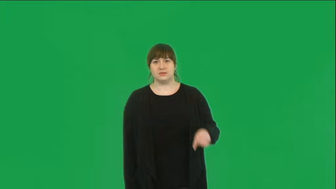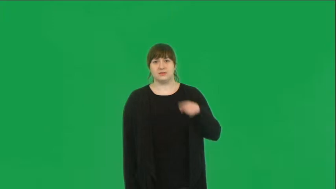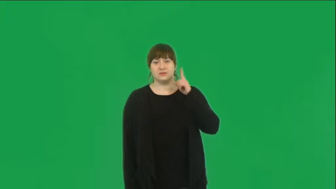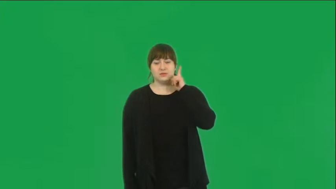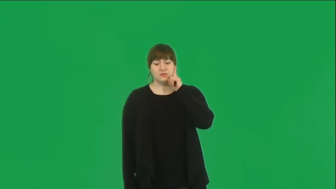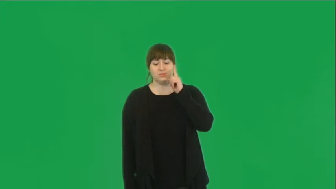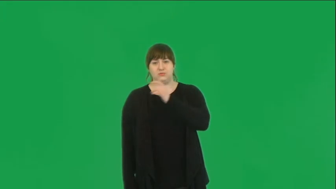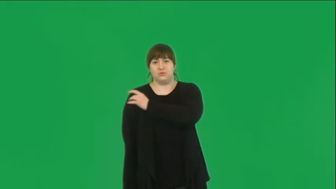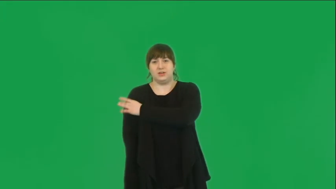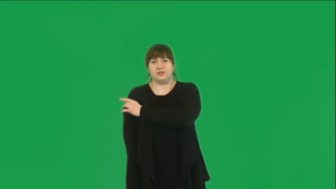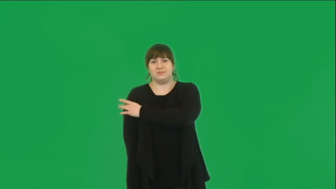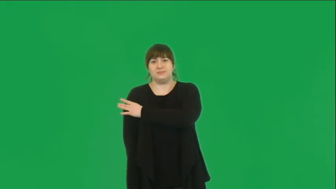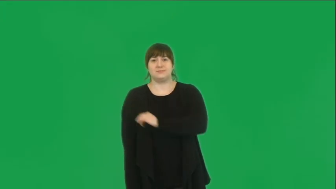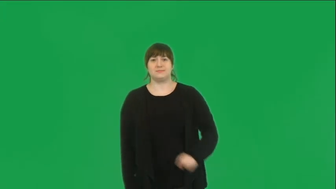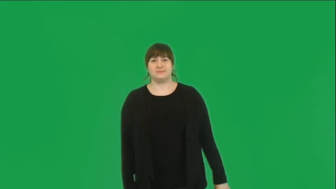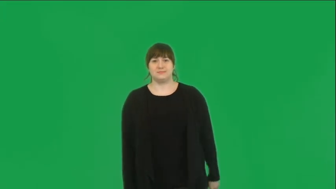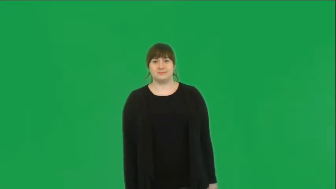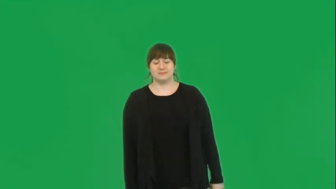wujek